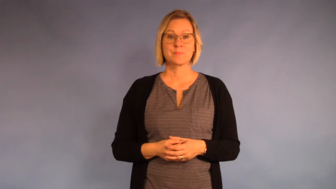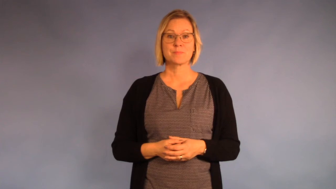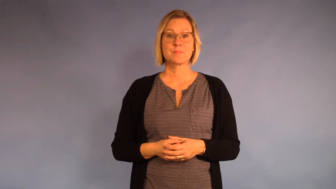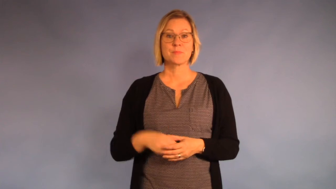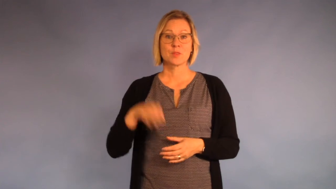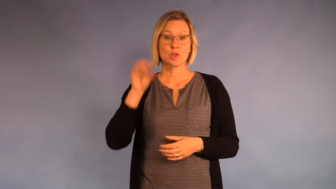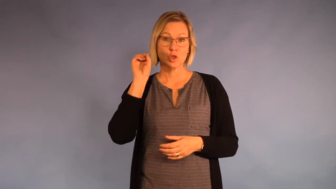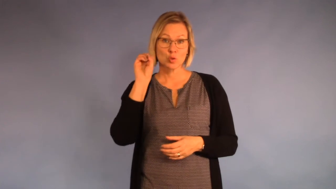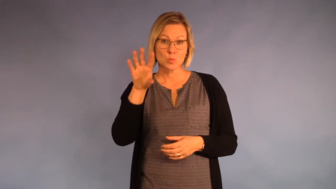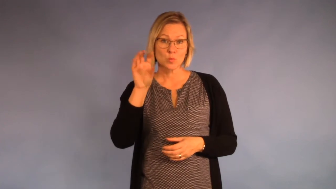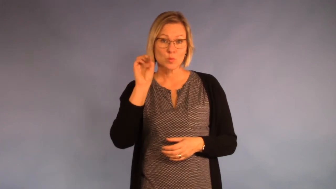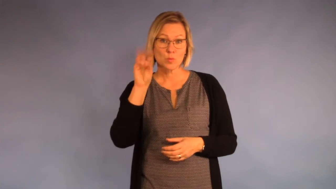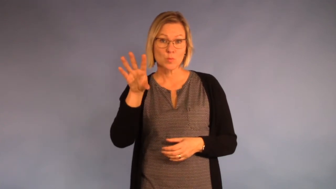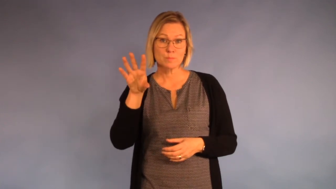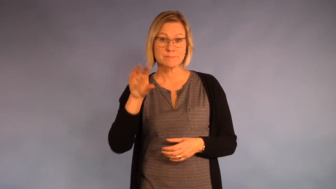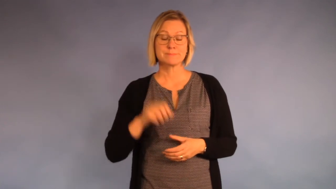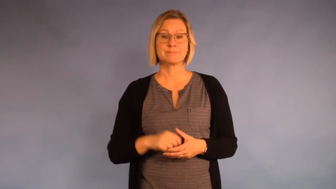Turku